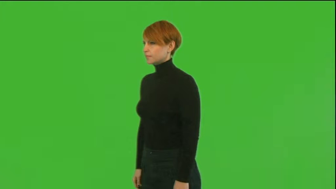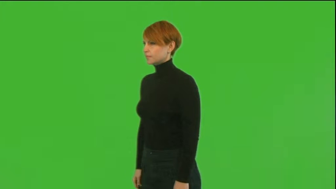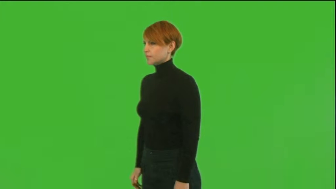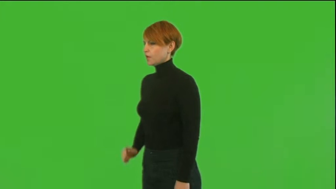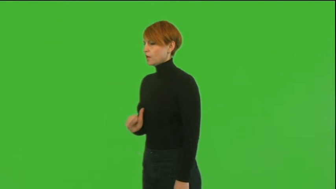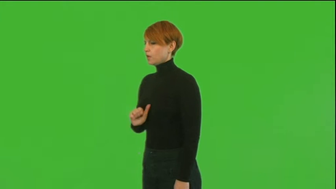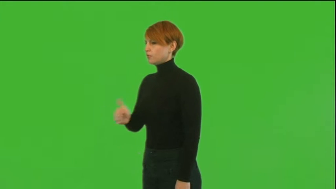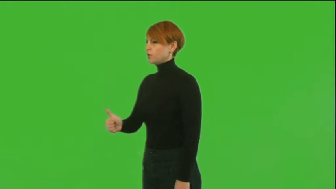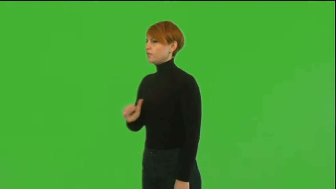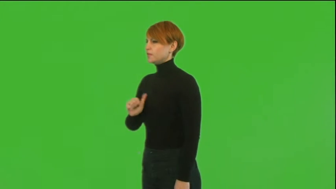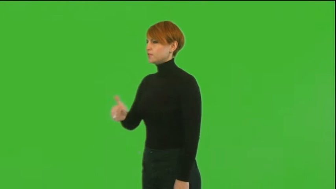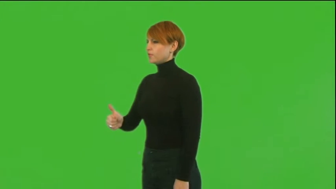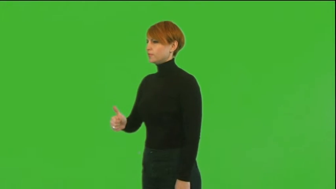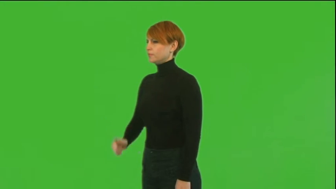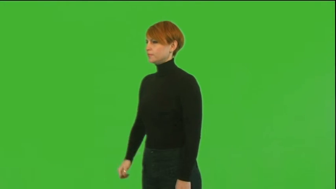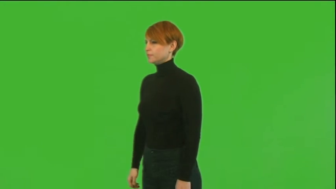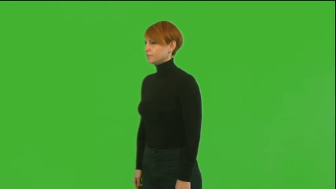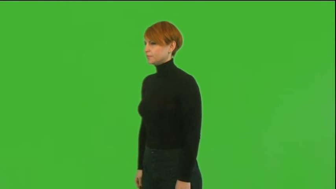wdowieństwo